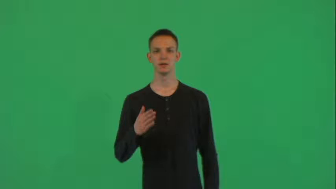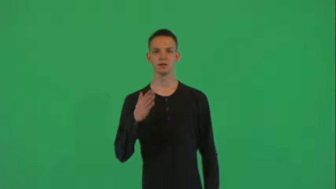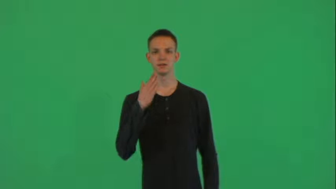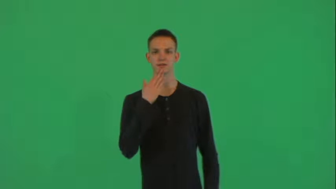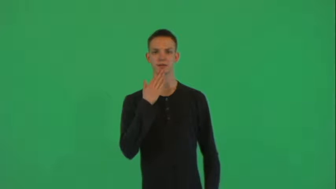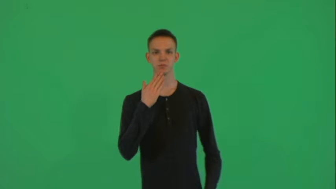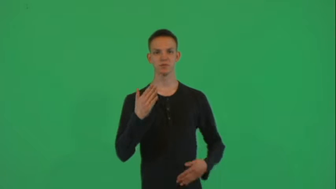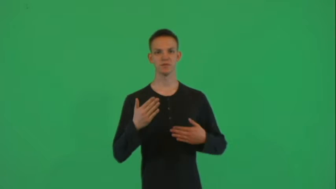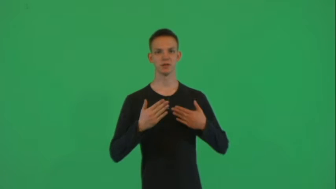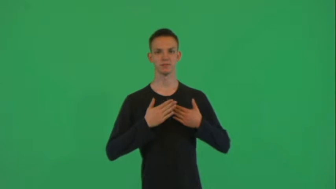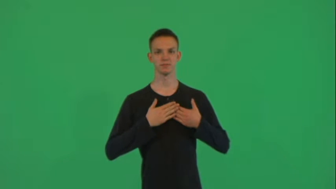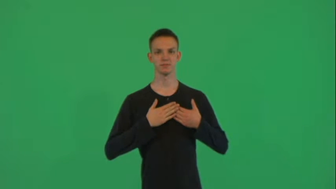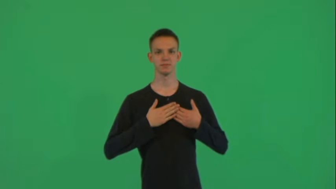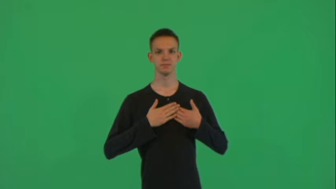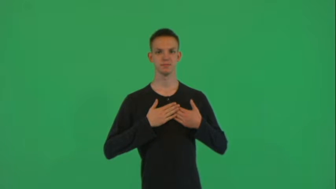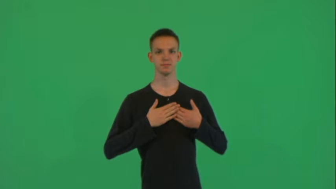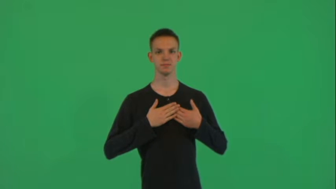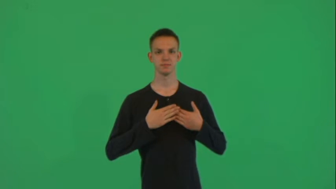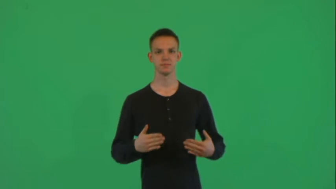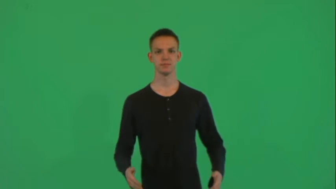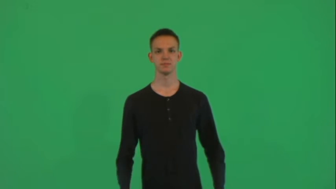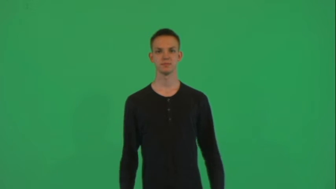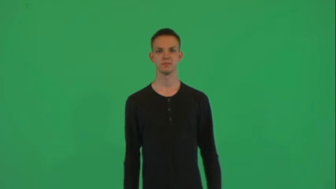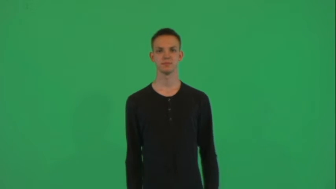zamiłowanie